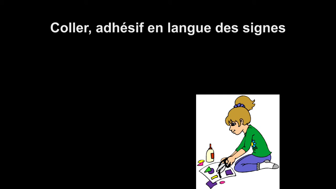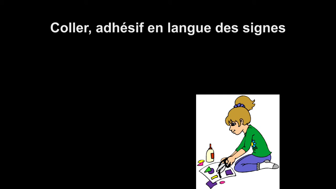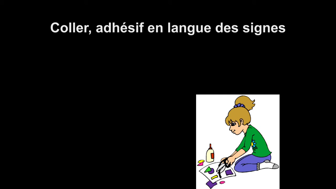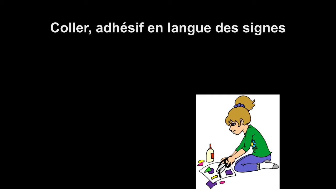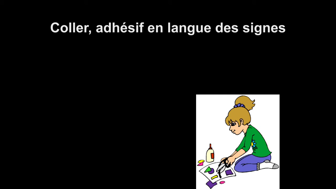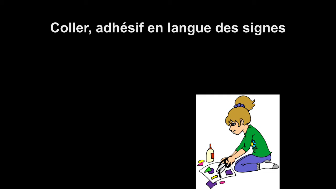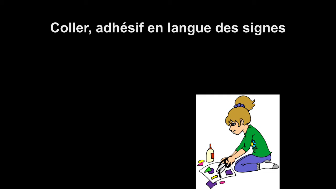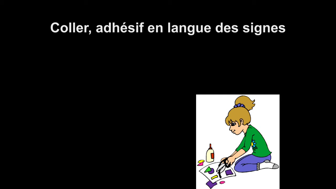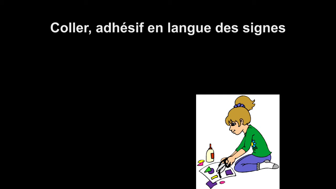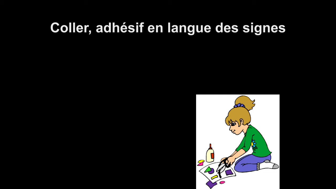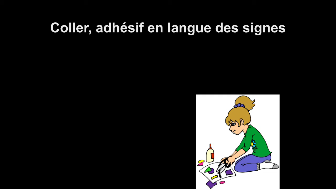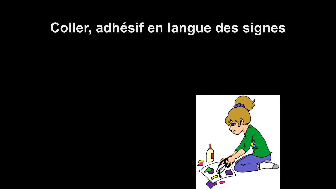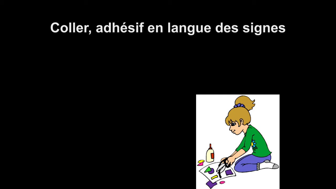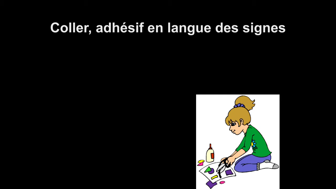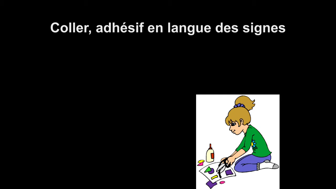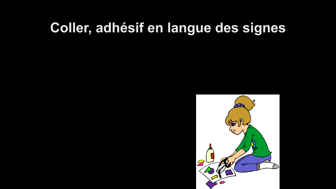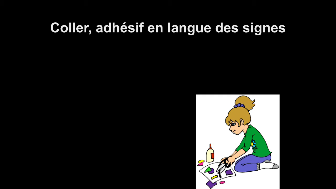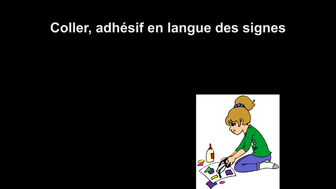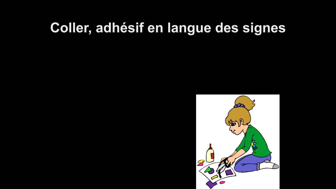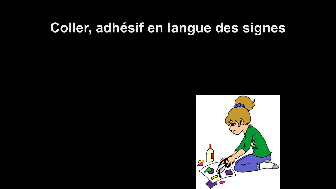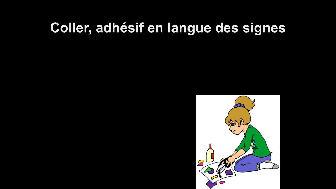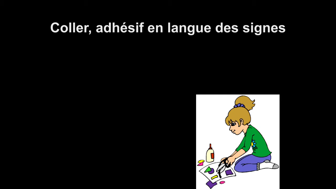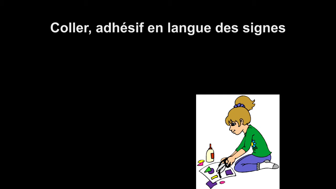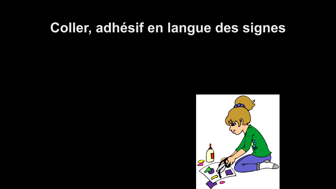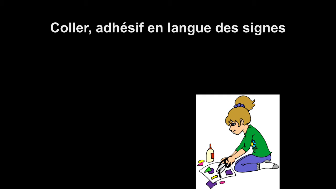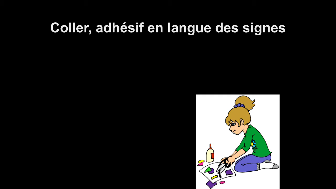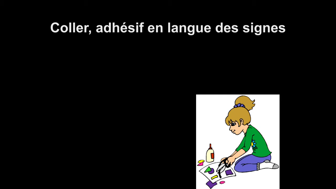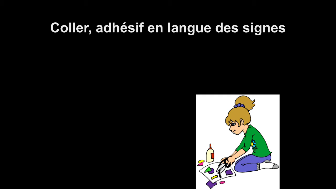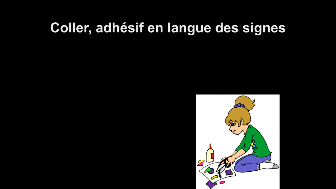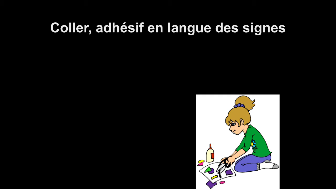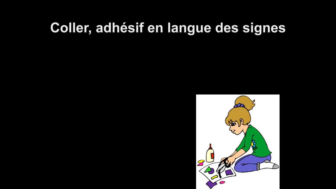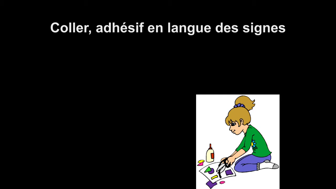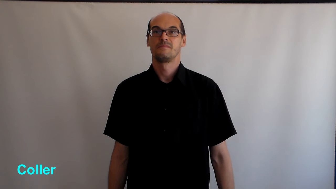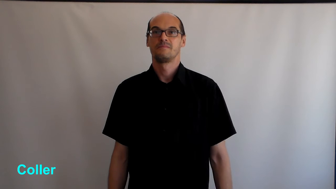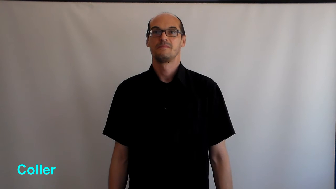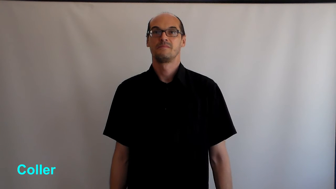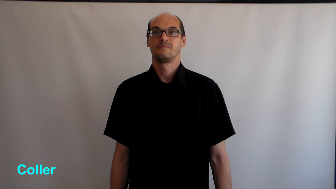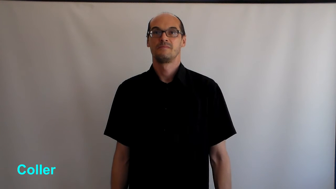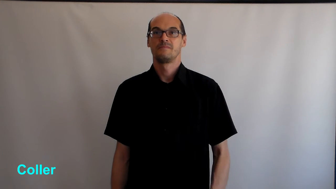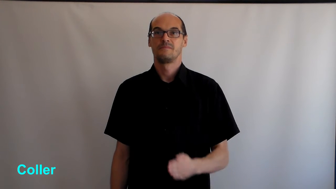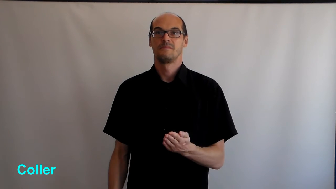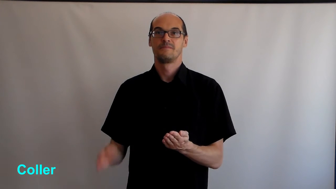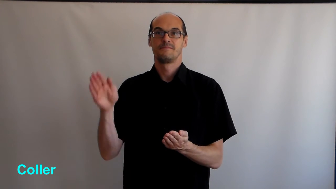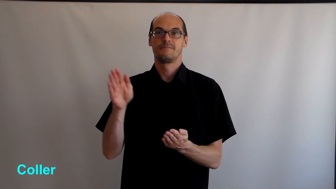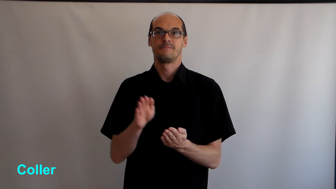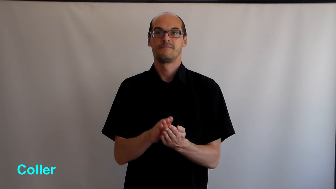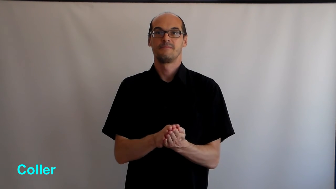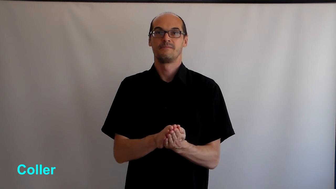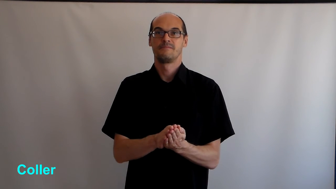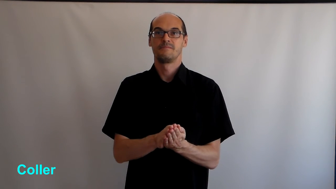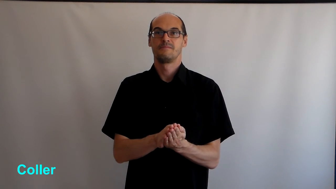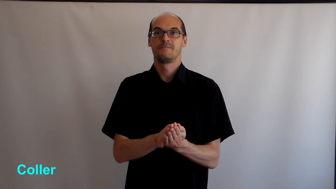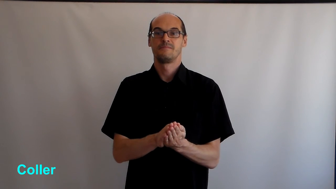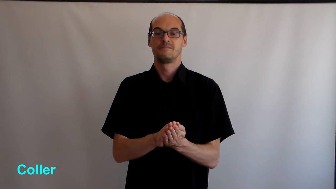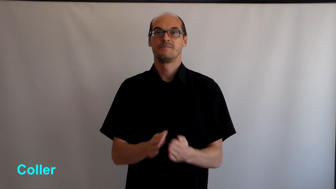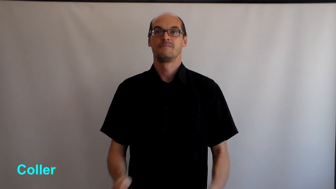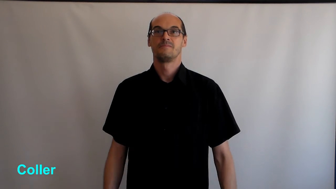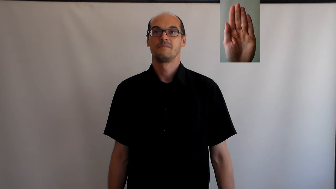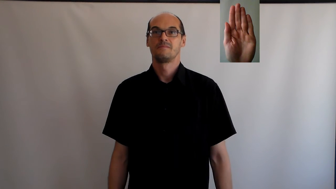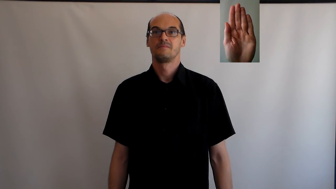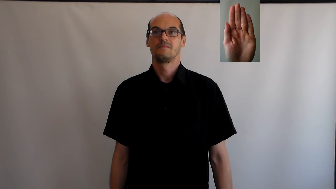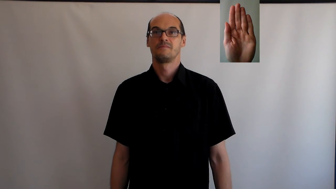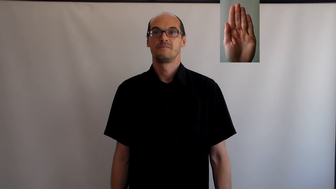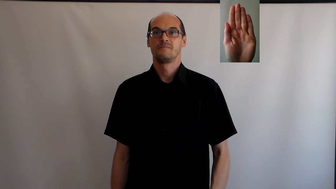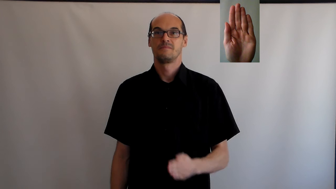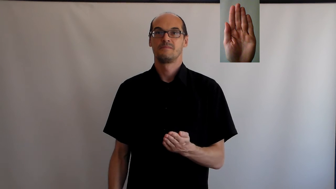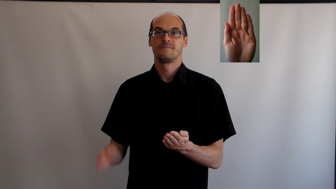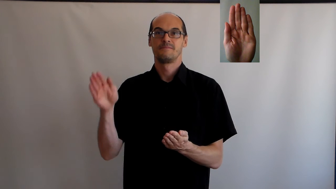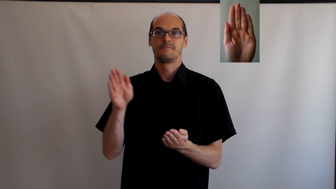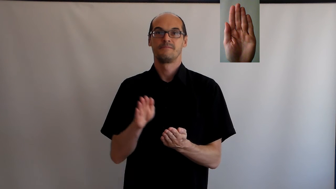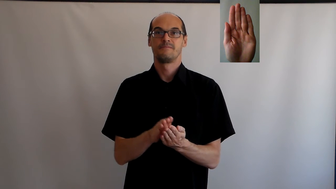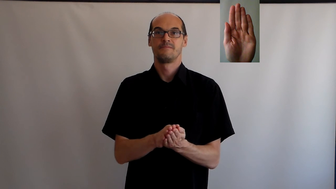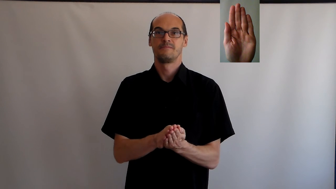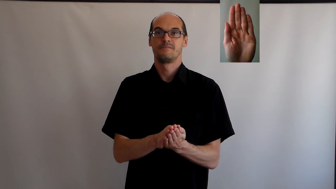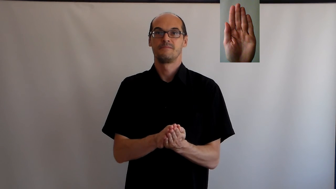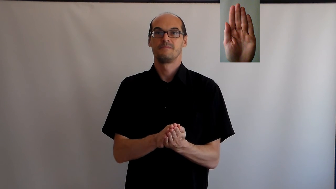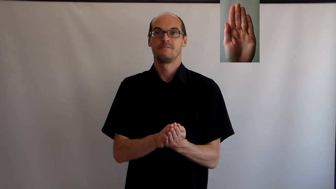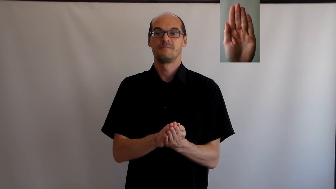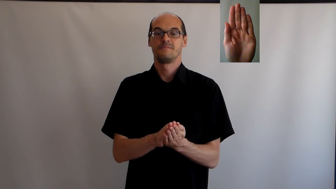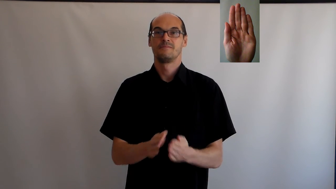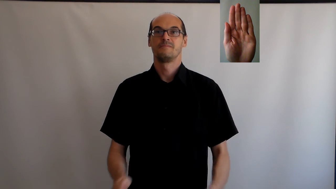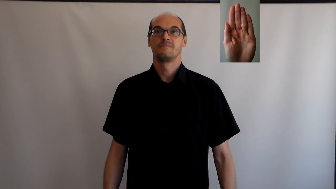Coller, adhésif